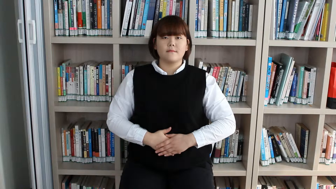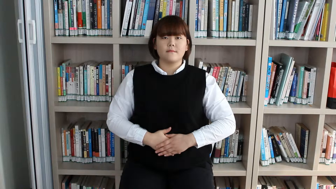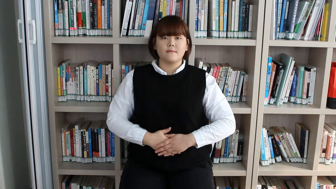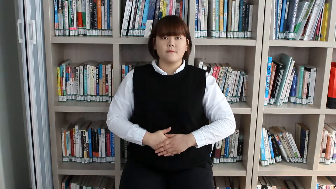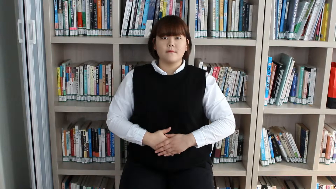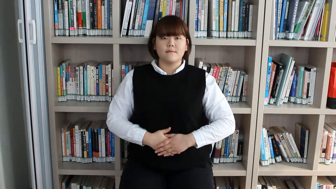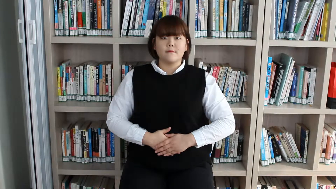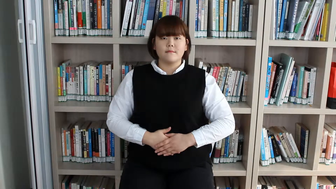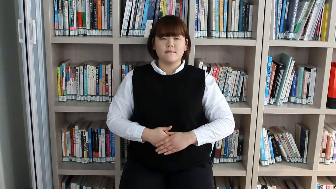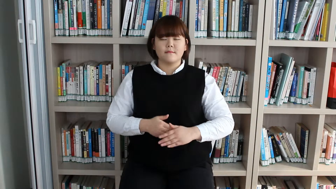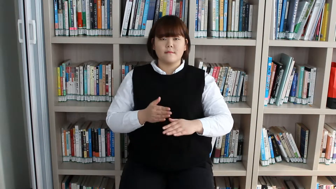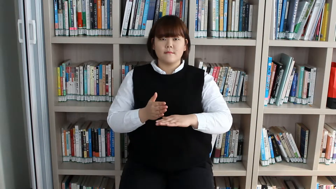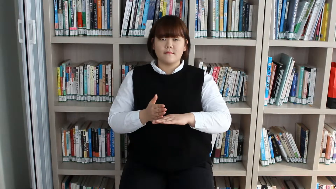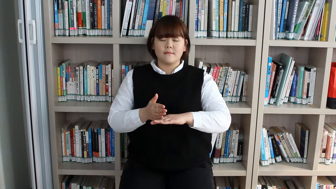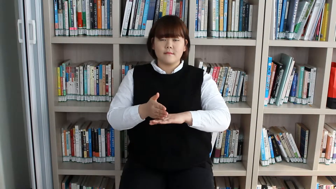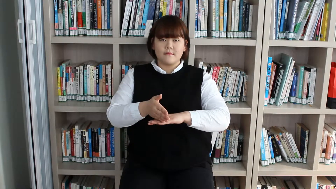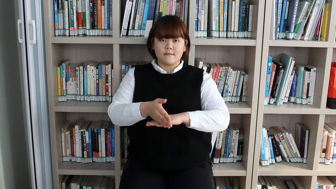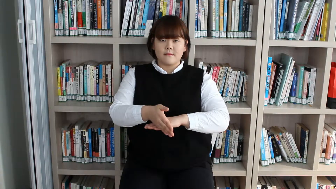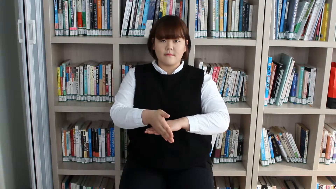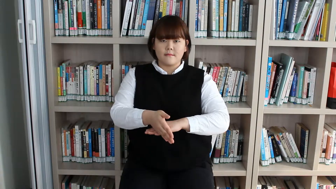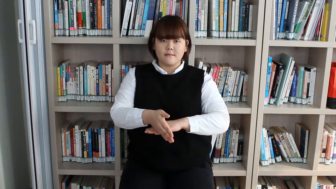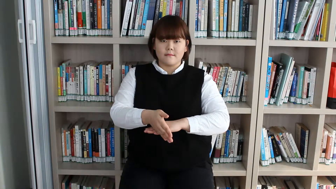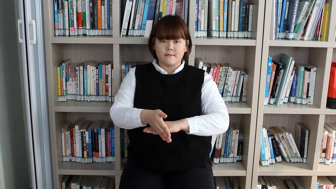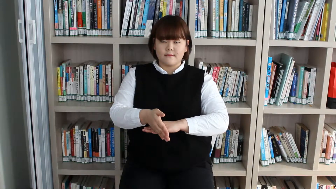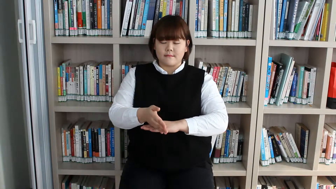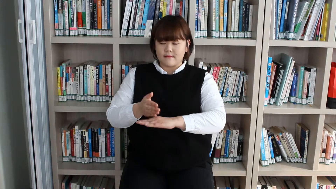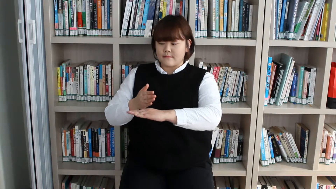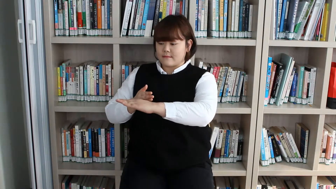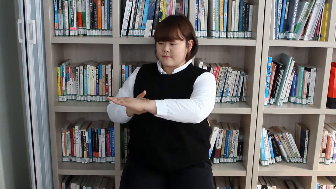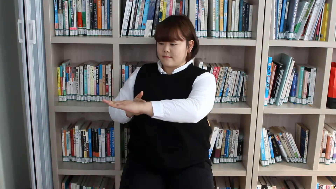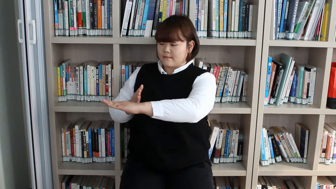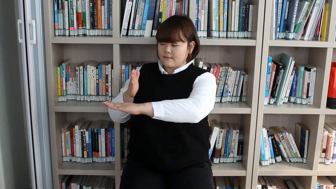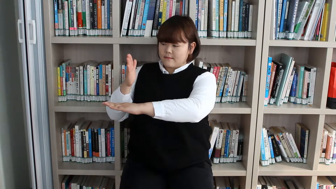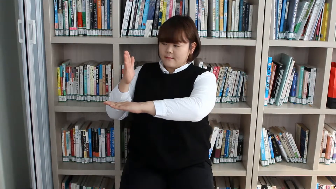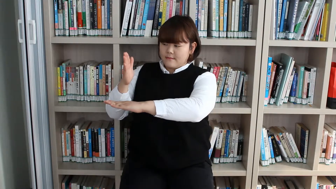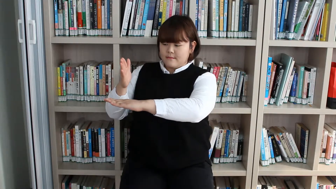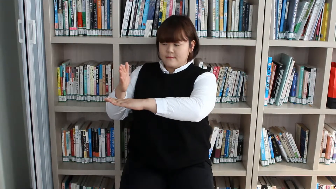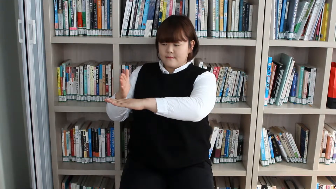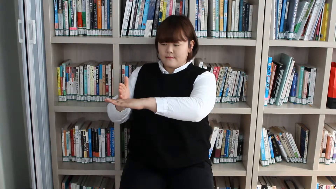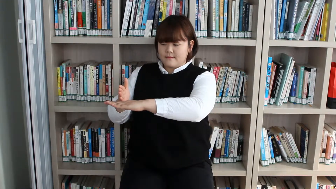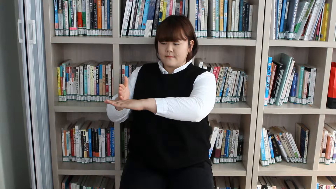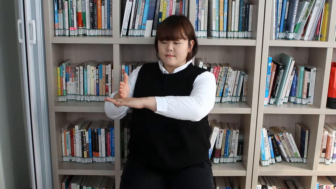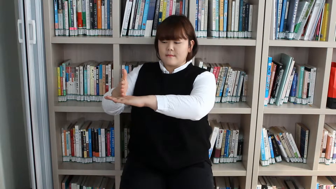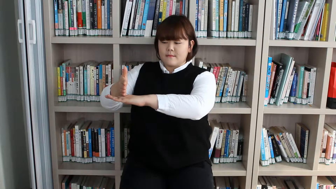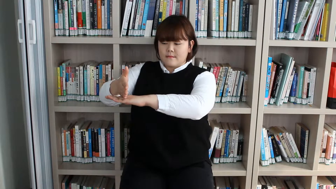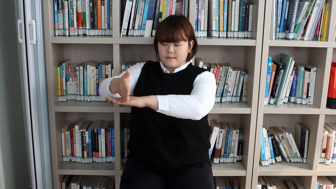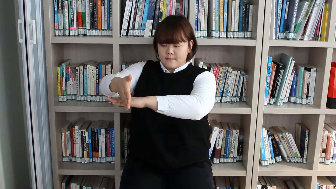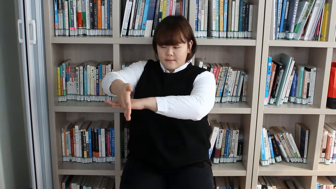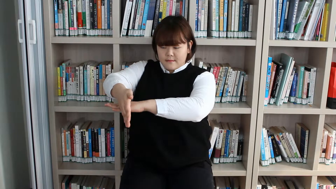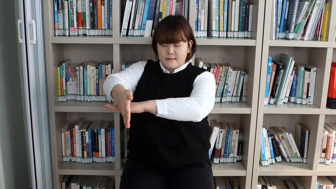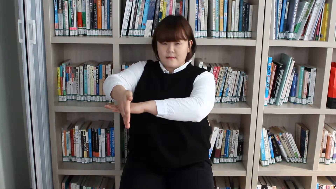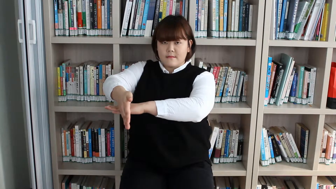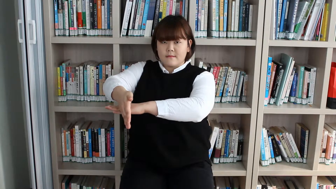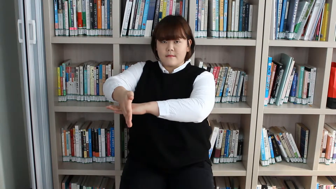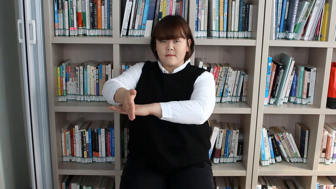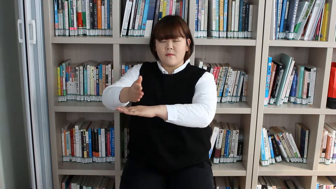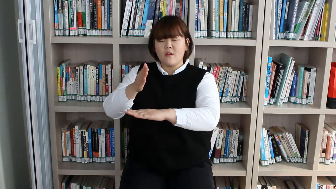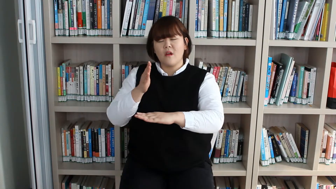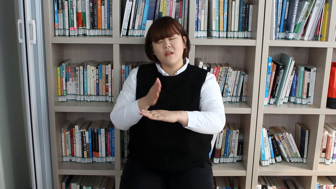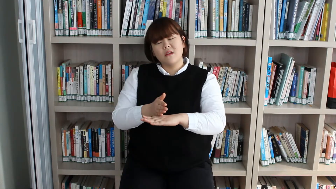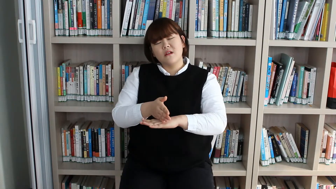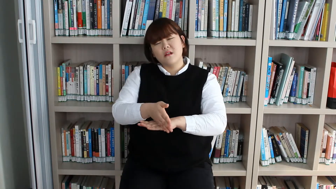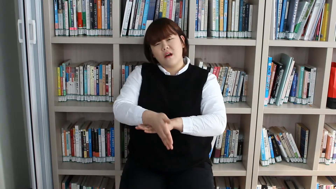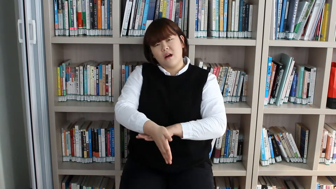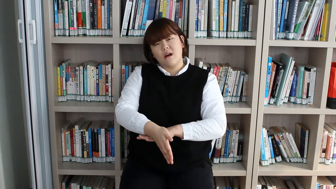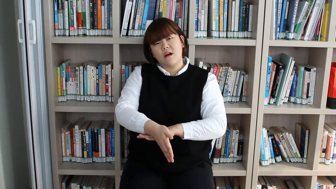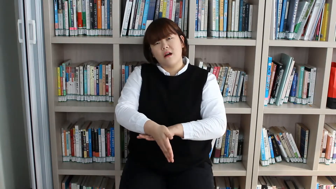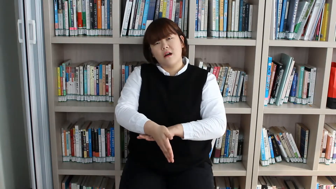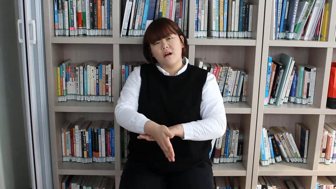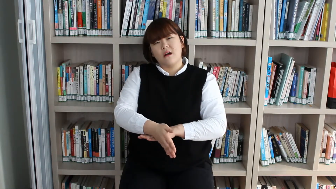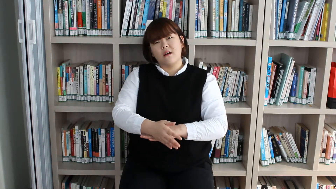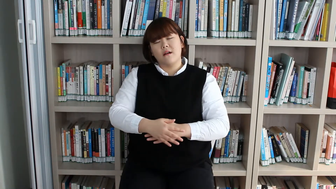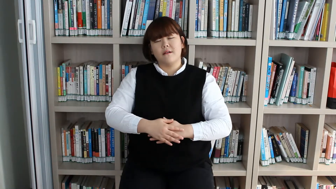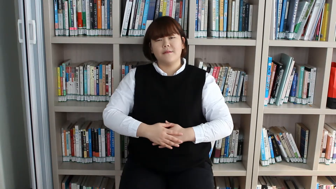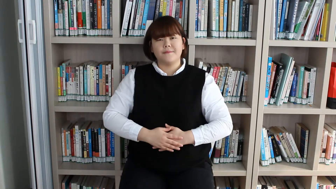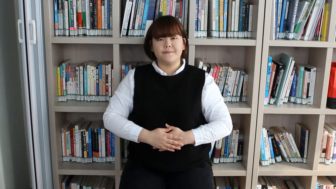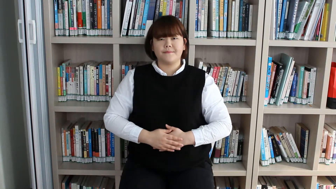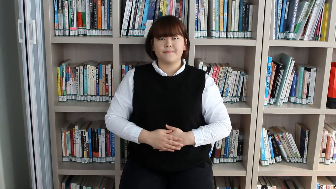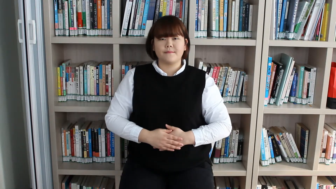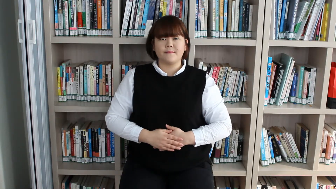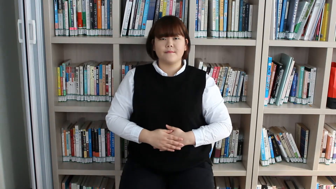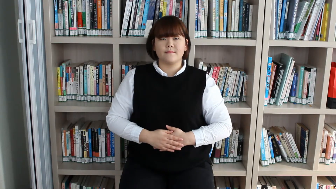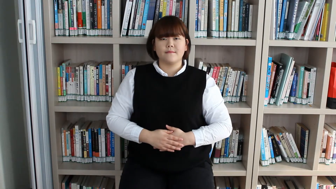느리다